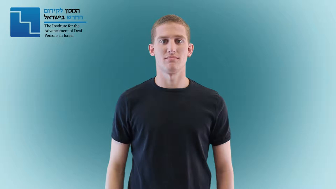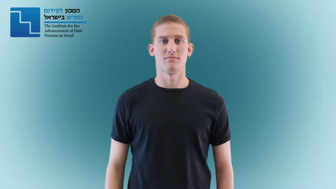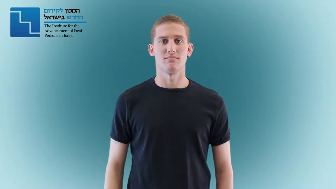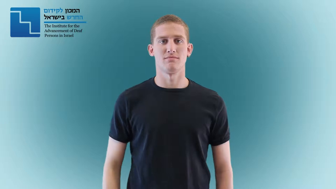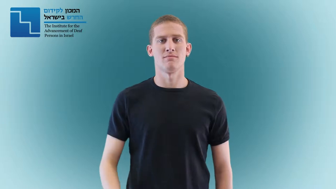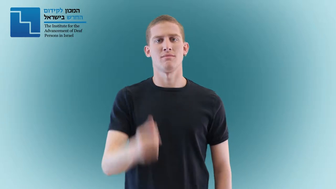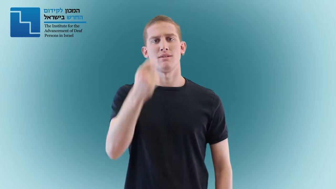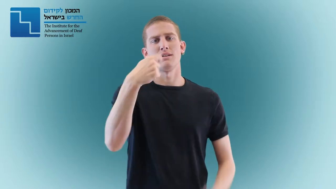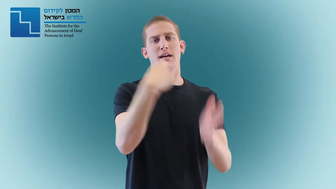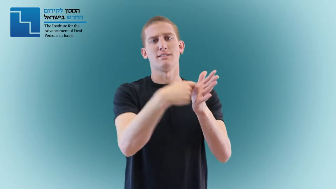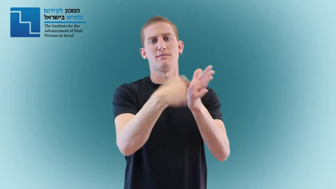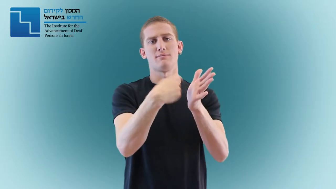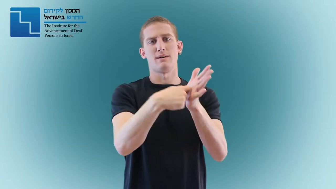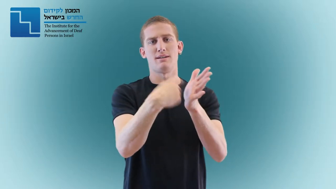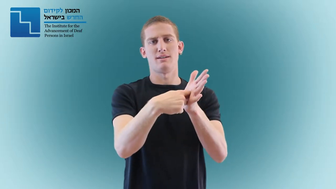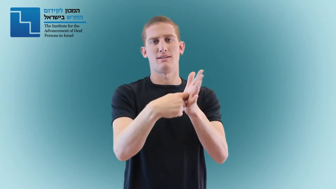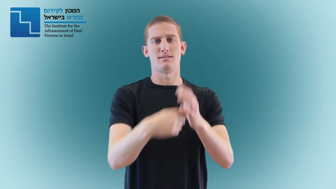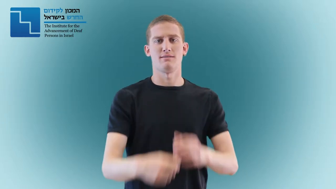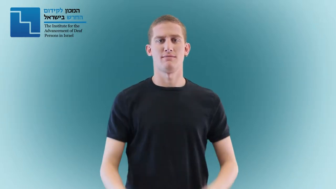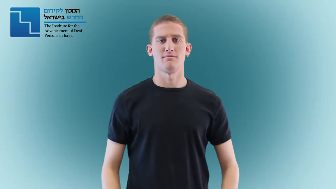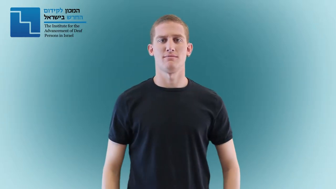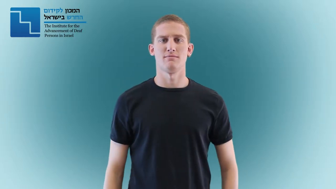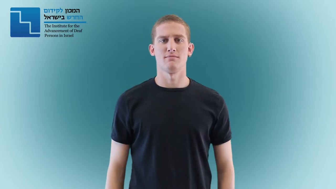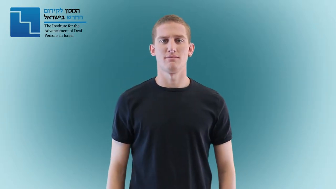גזבר